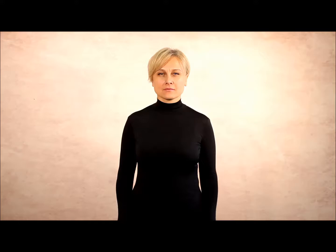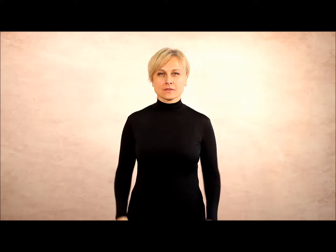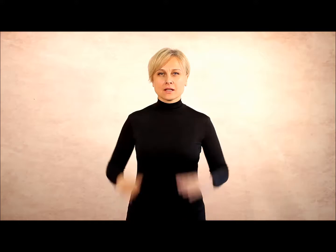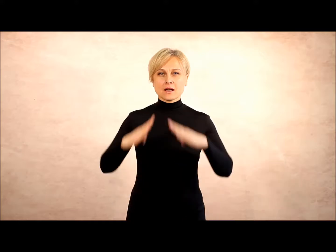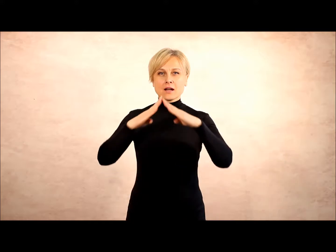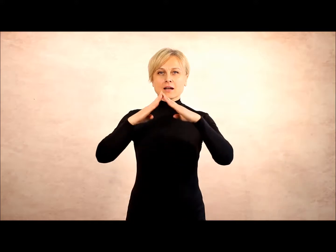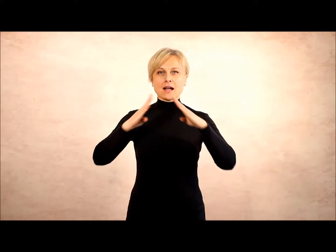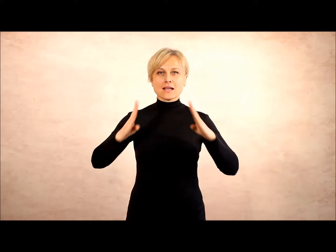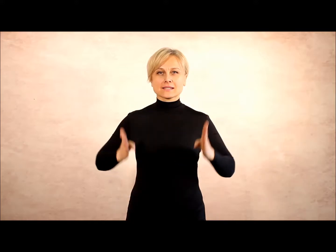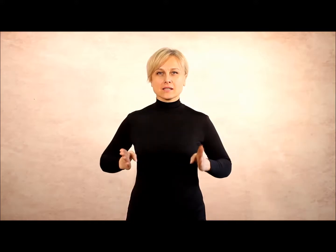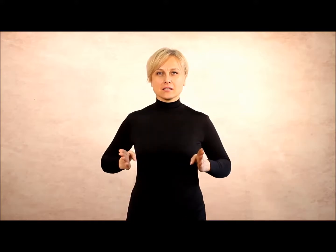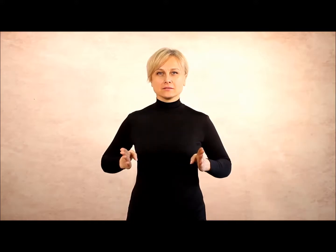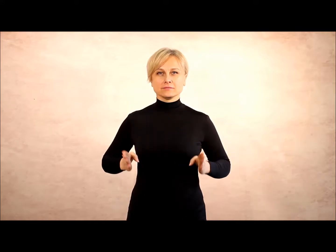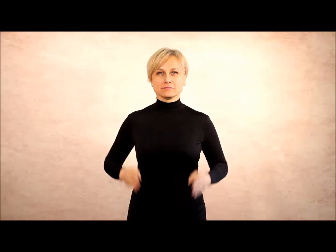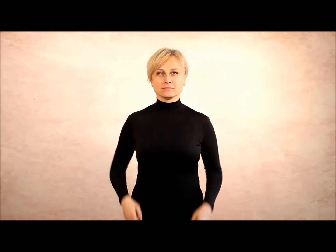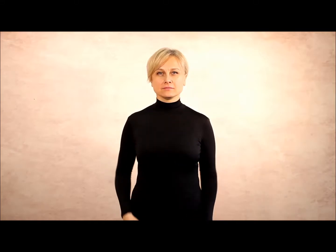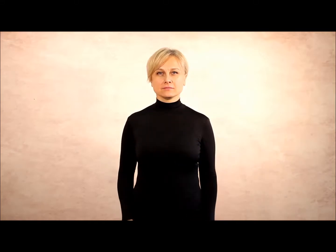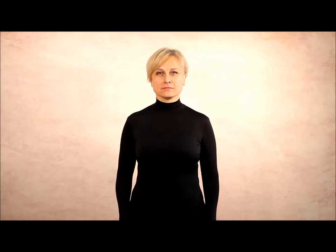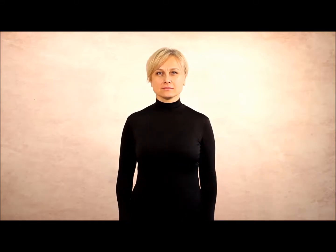Casă